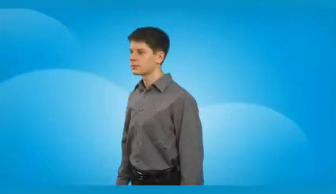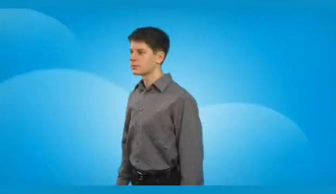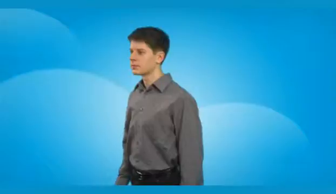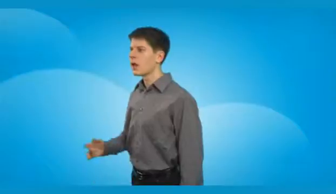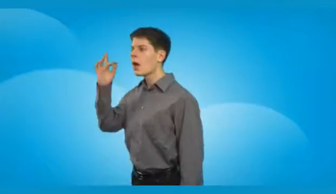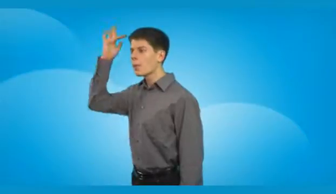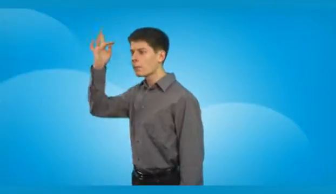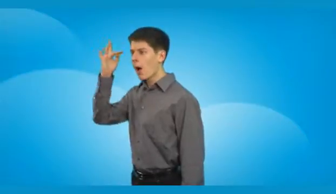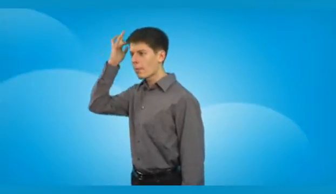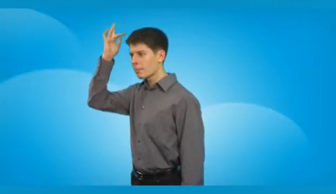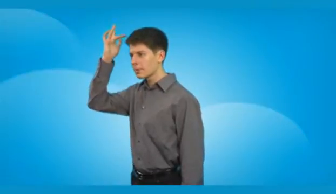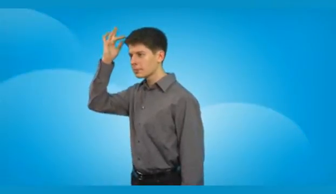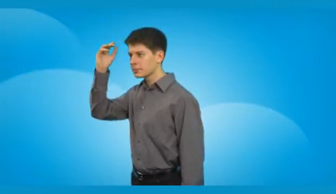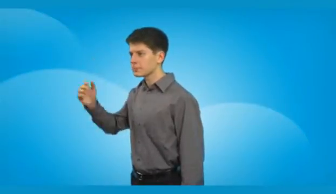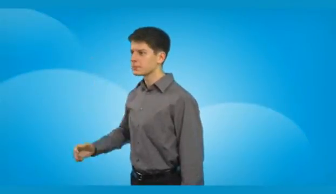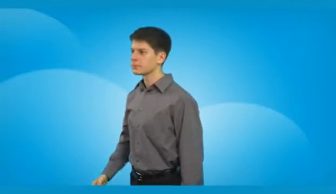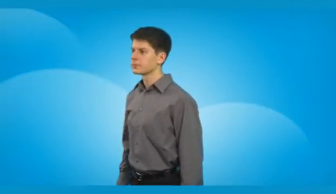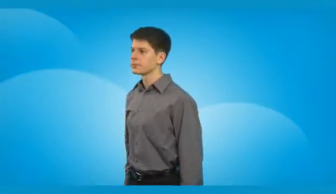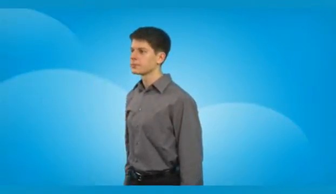Pap